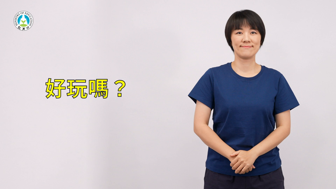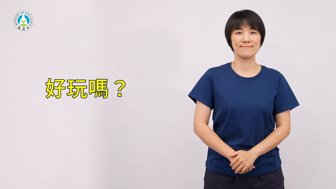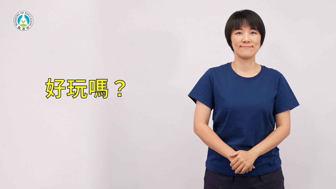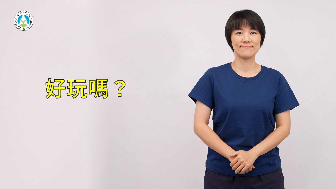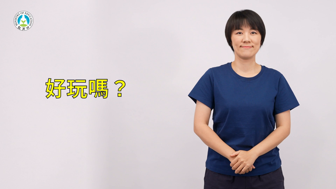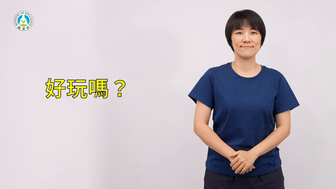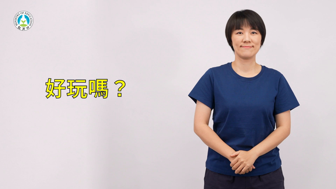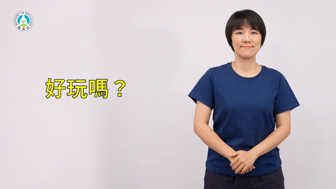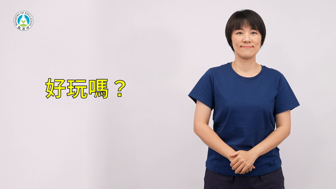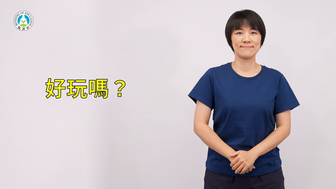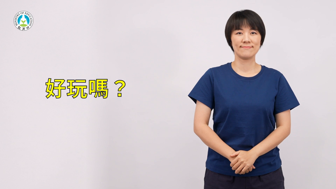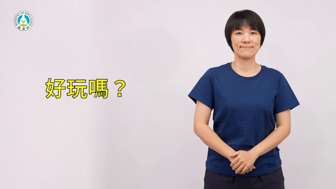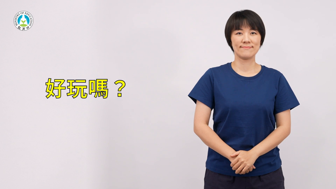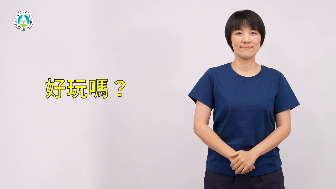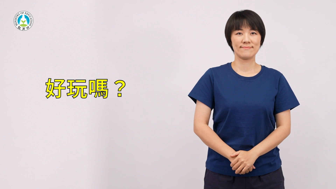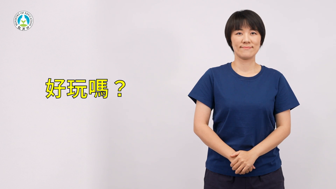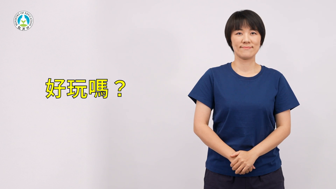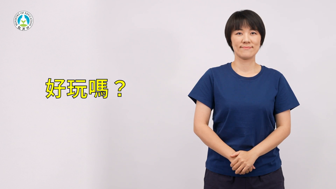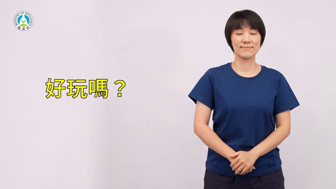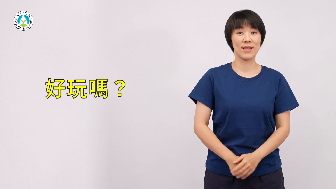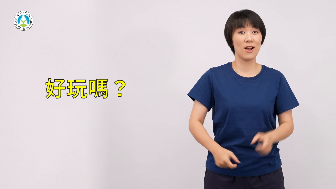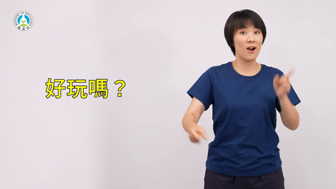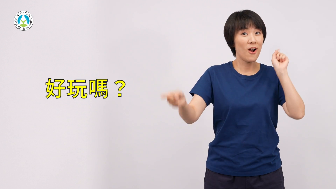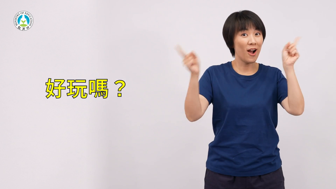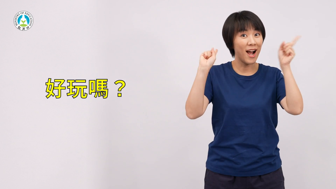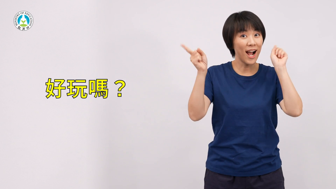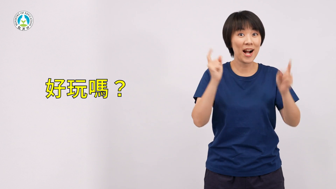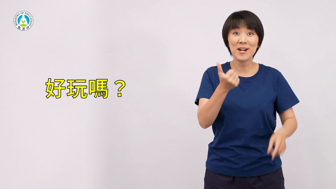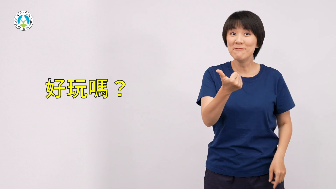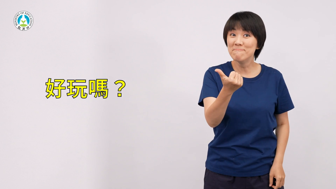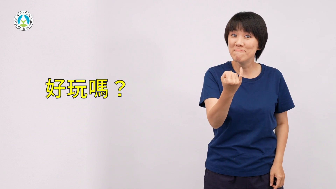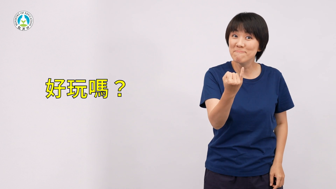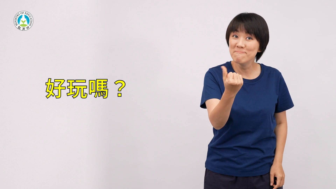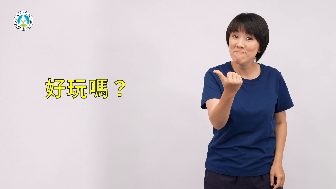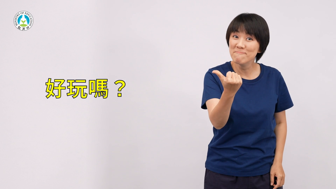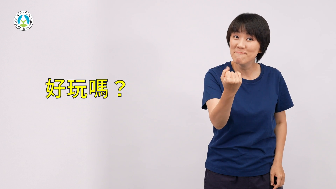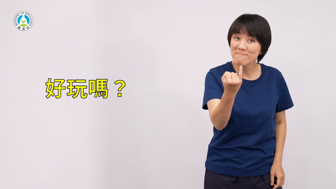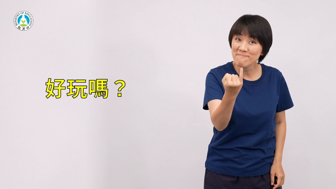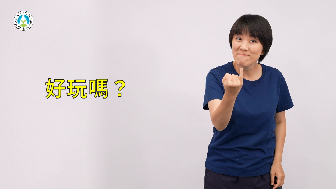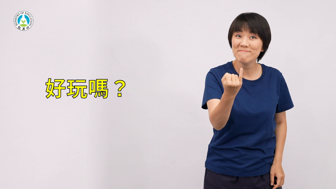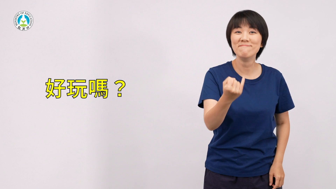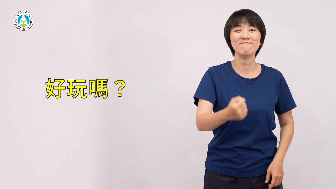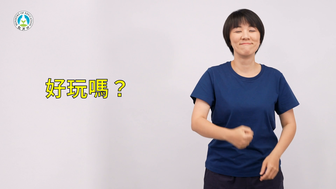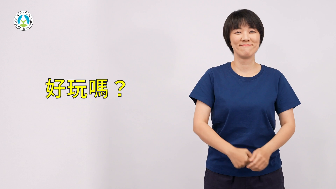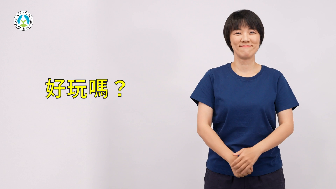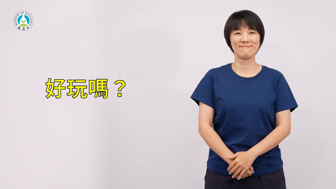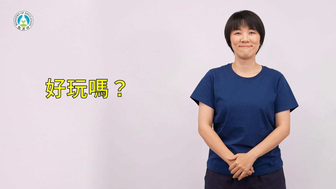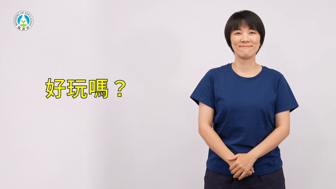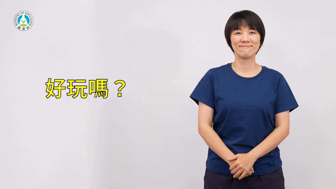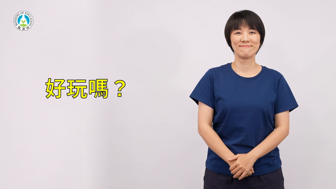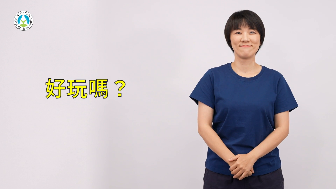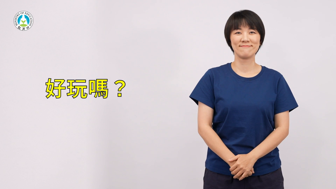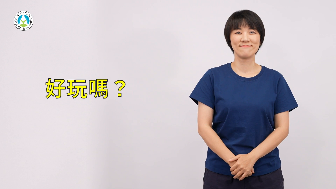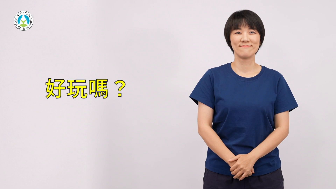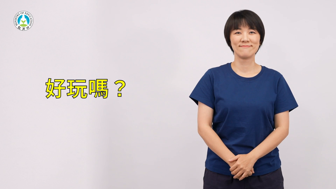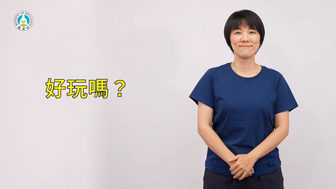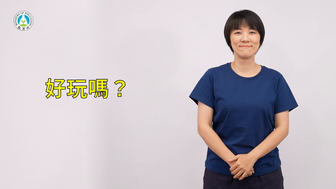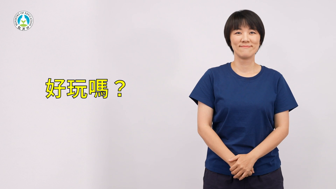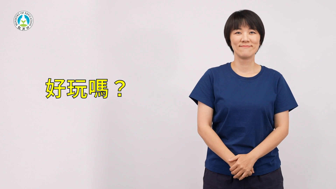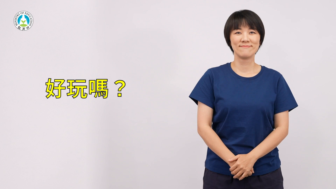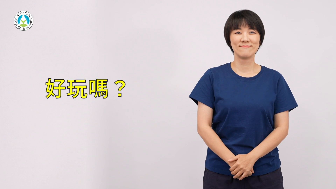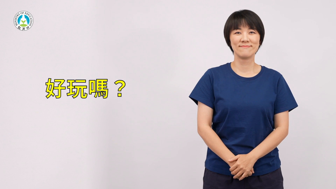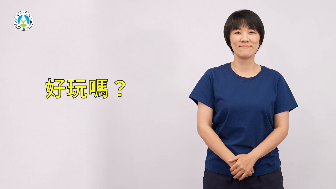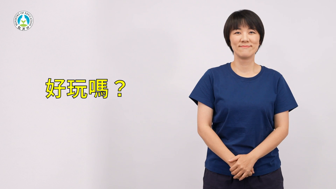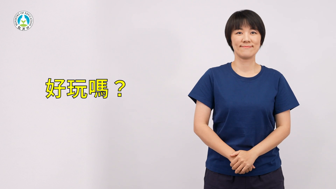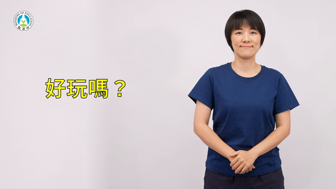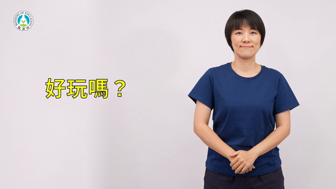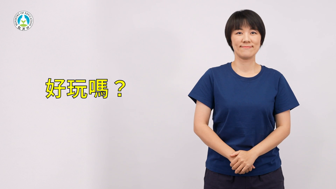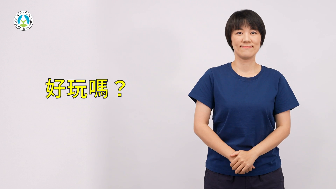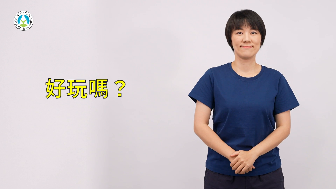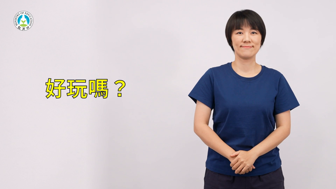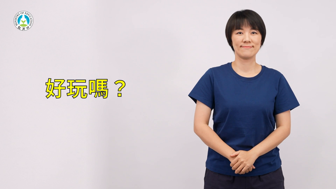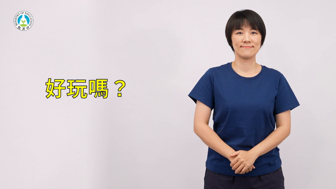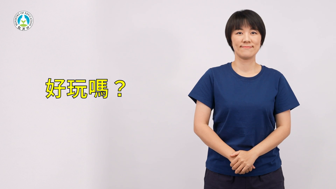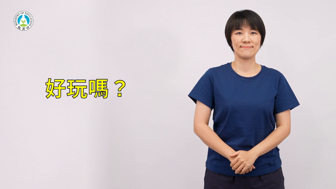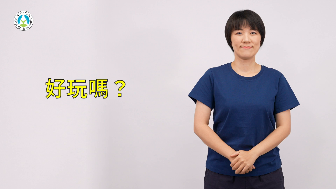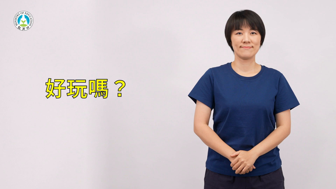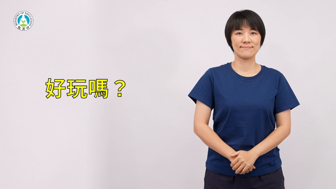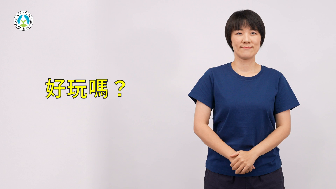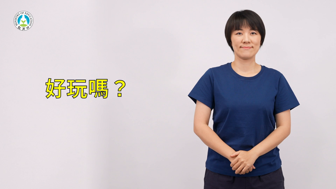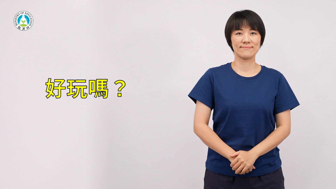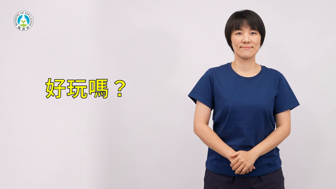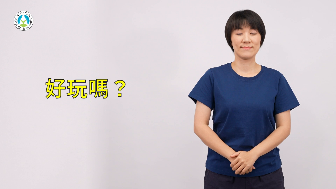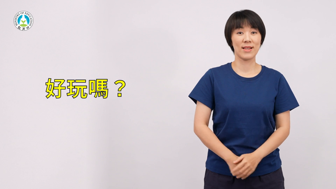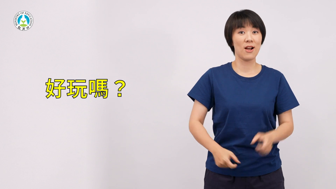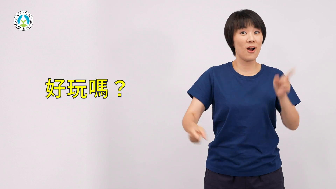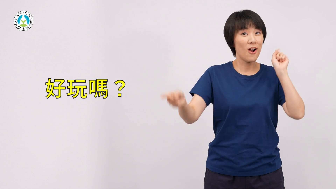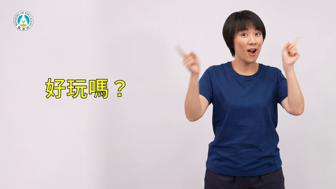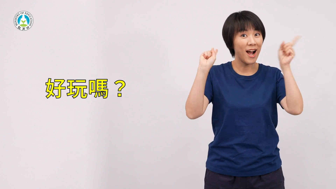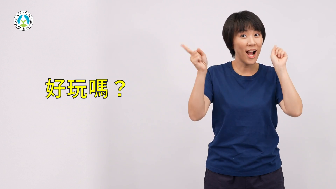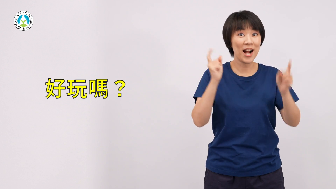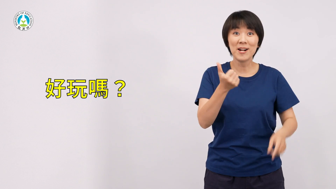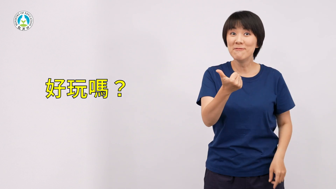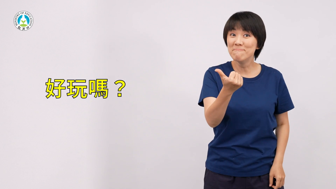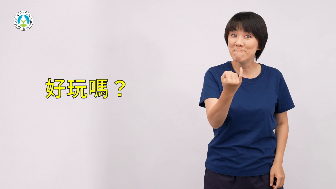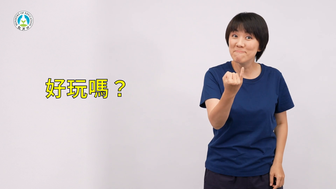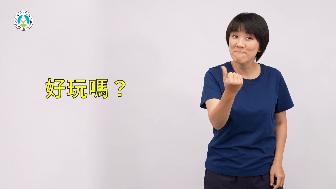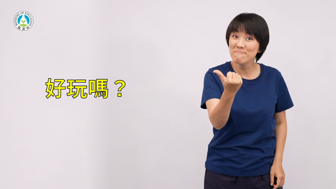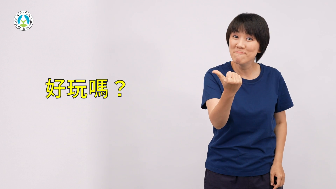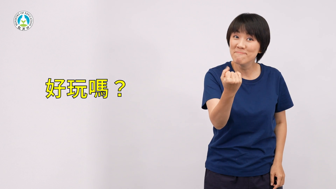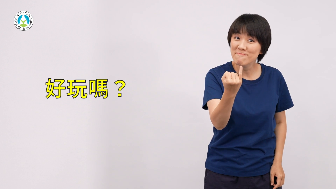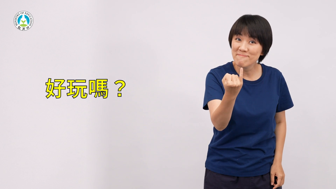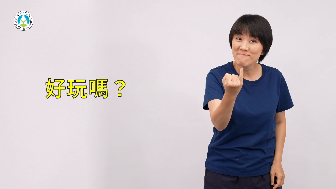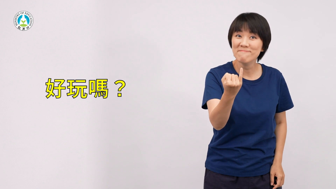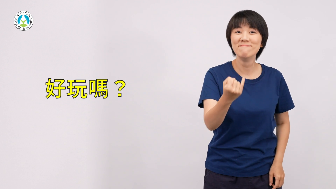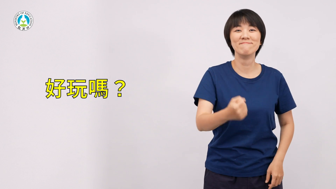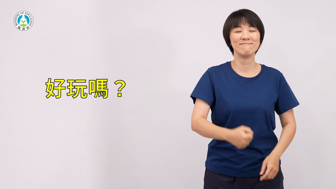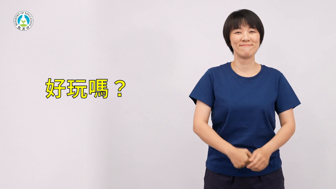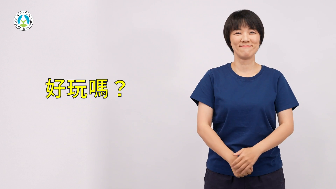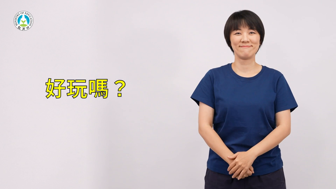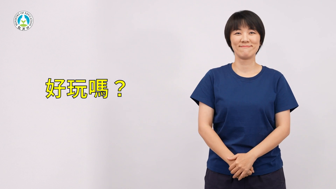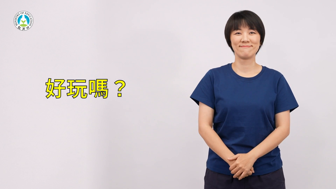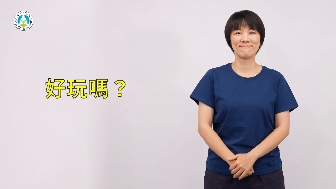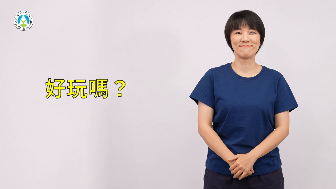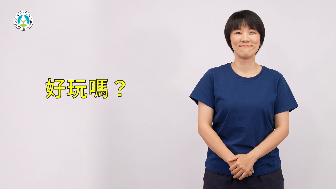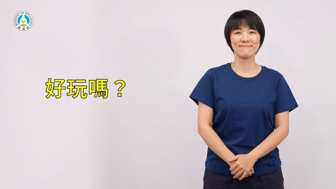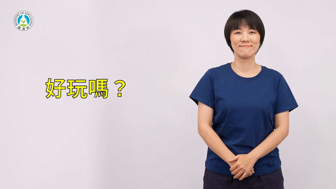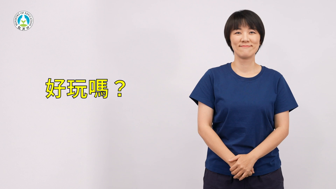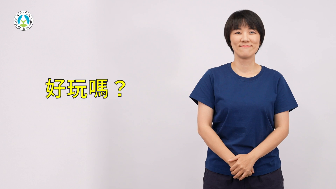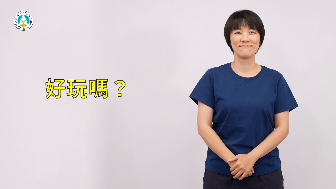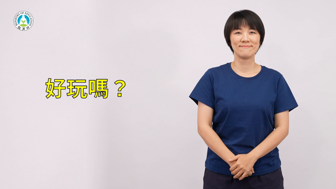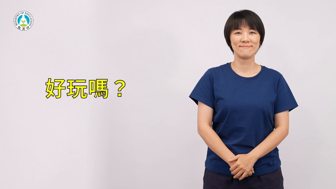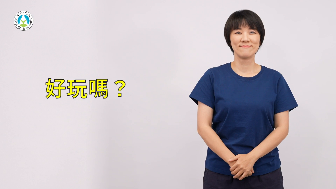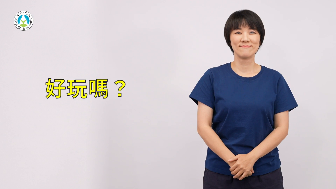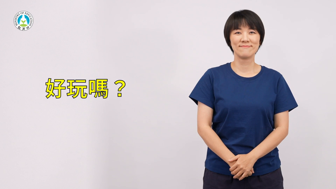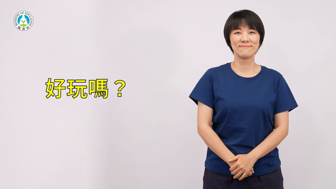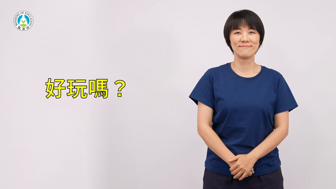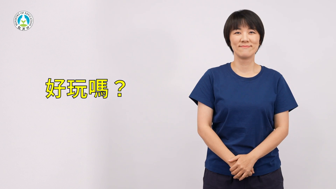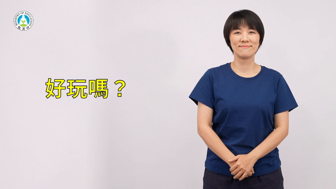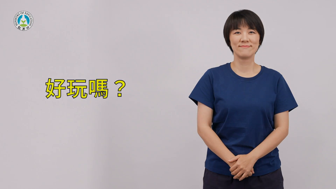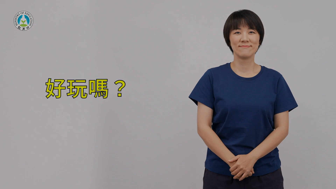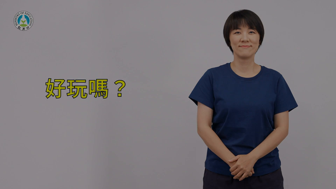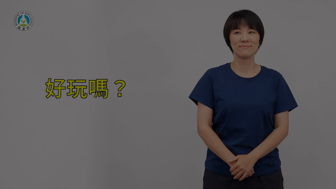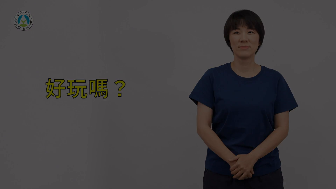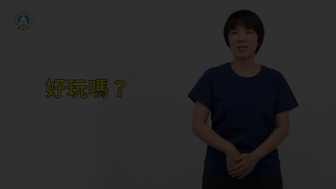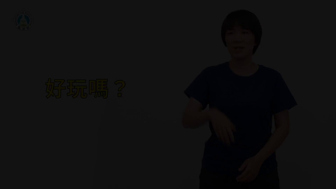好玩嗎？